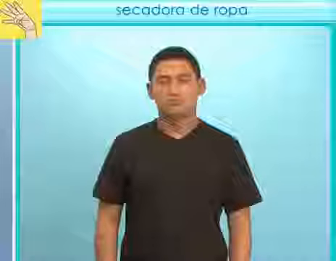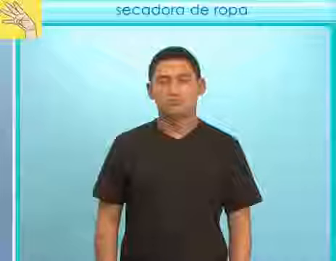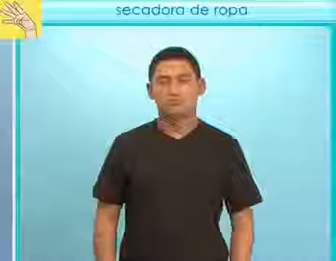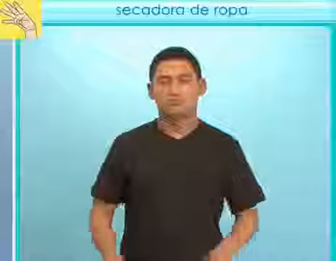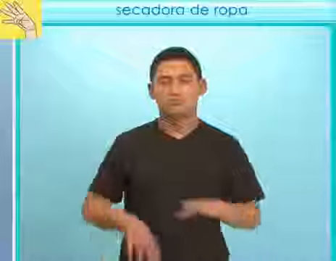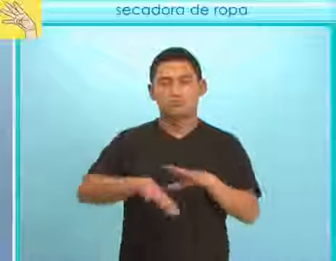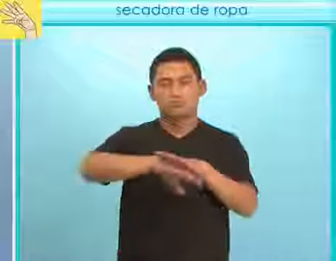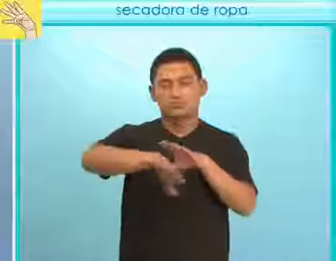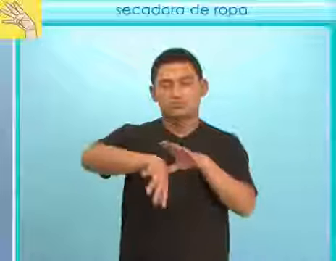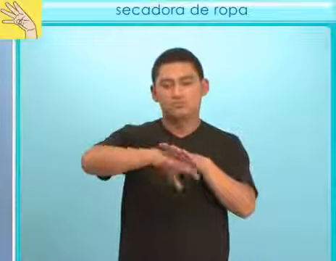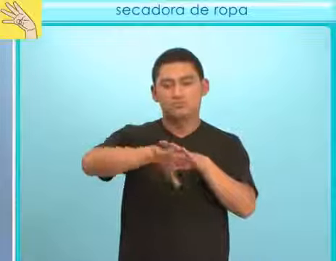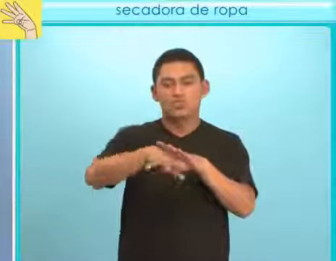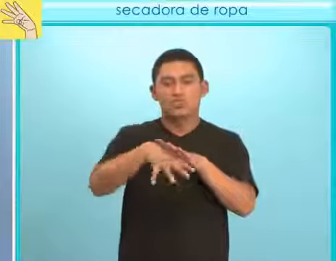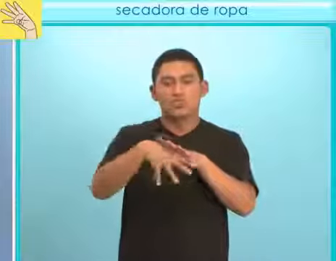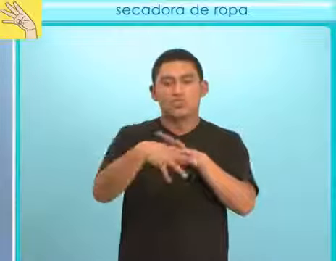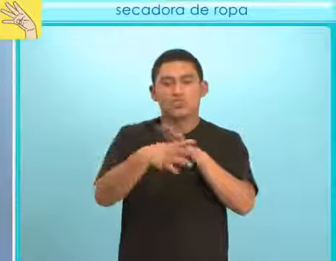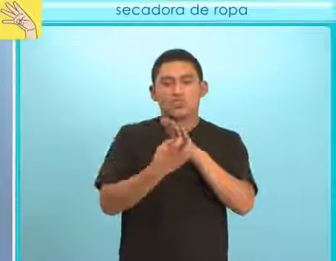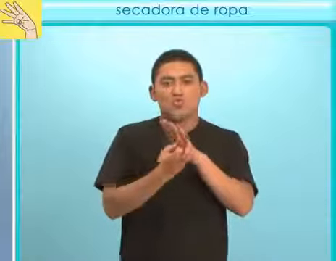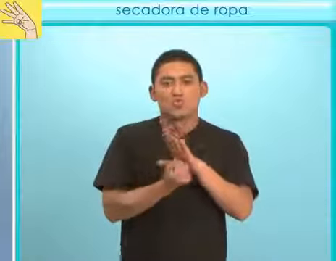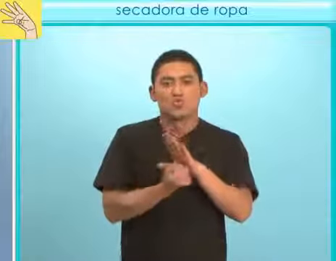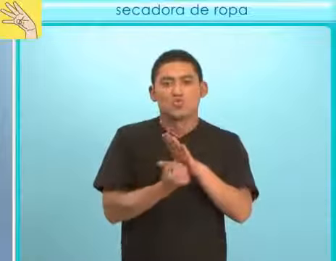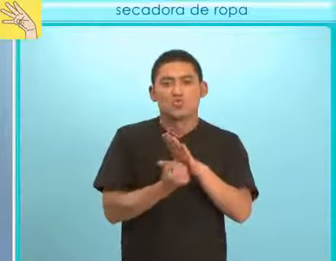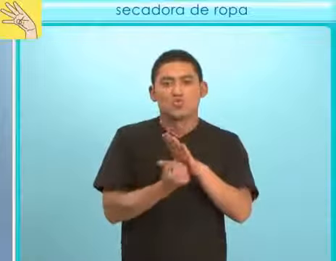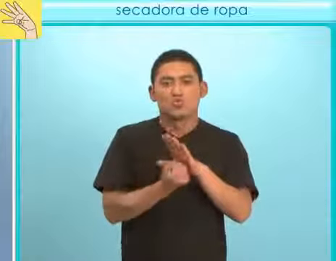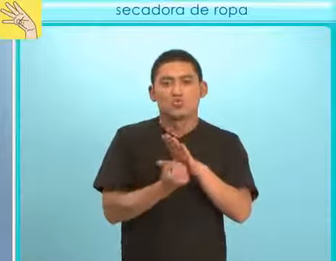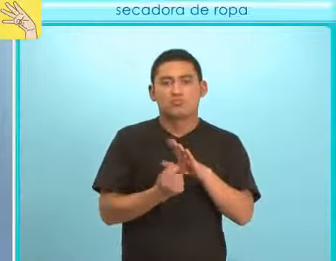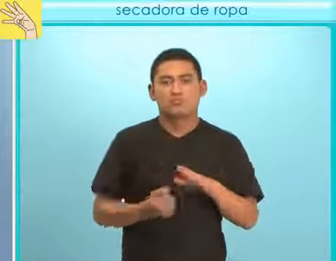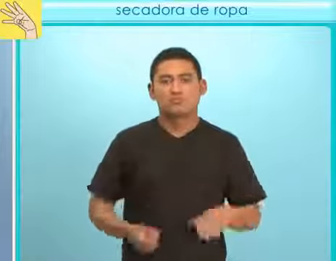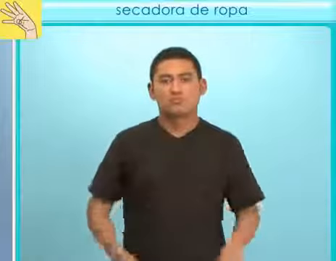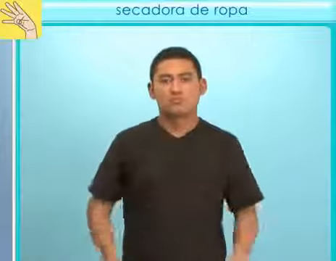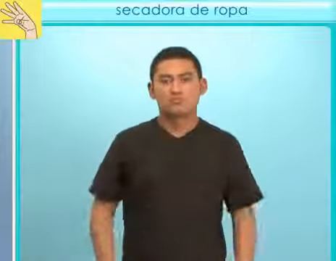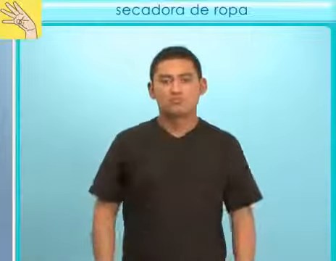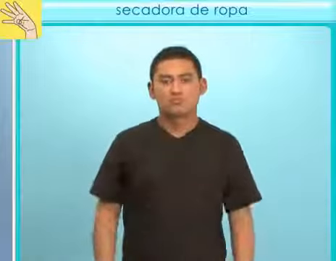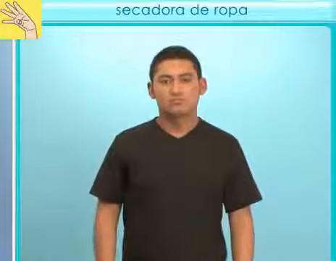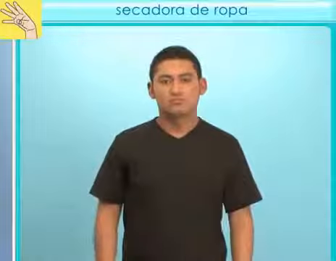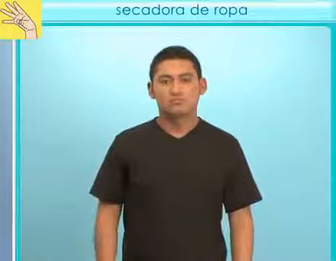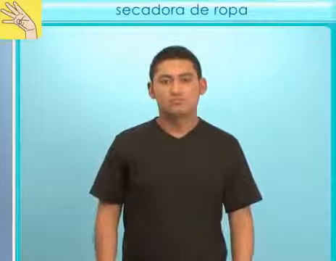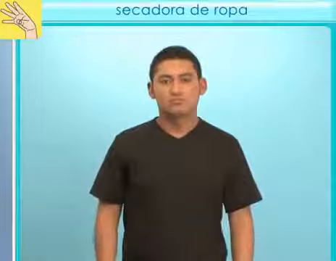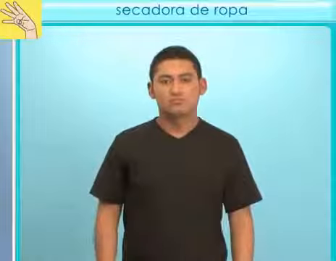SECADORA DE ROPA